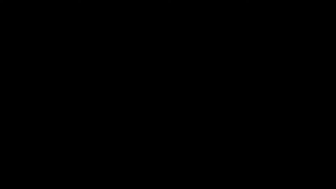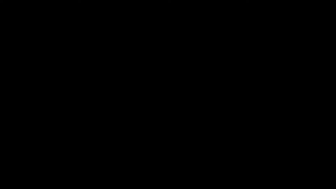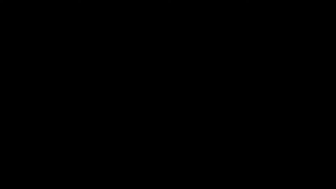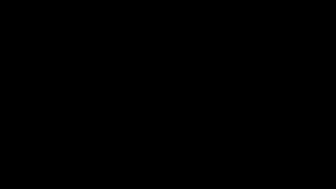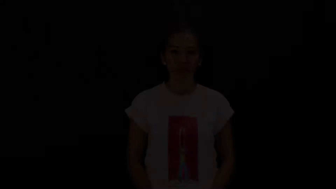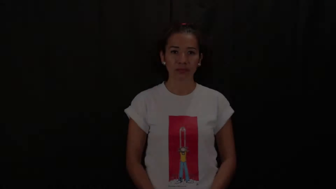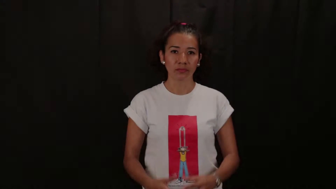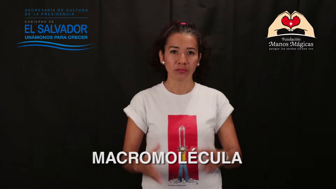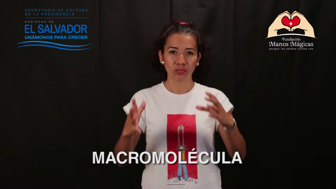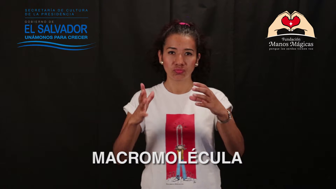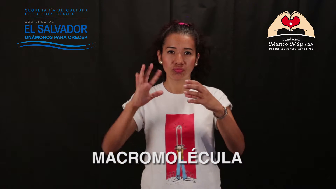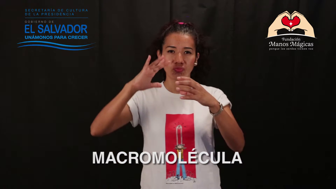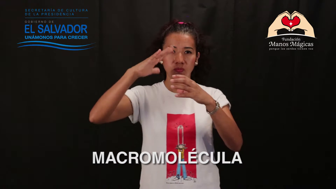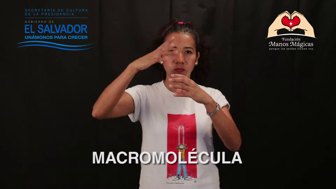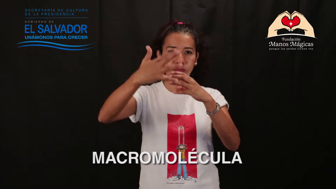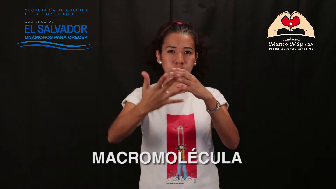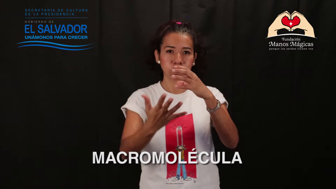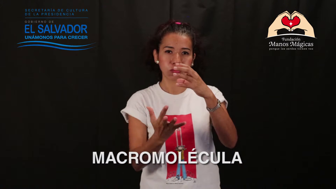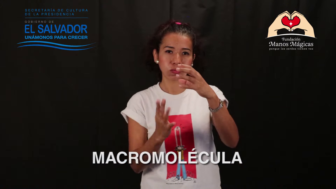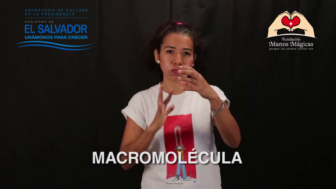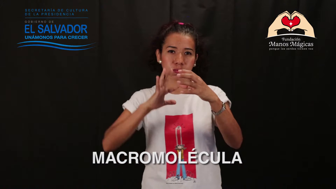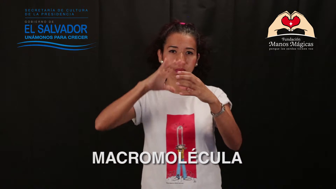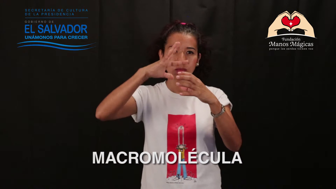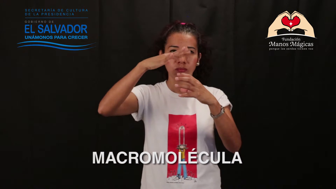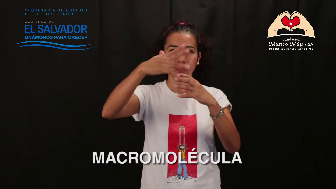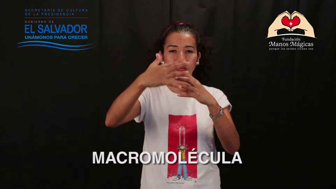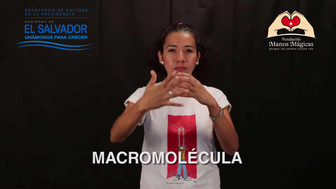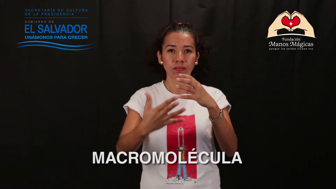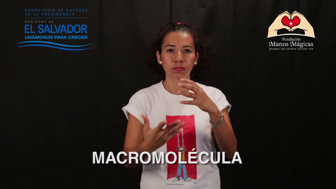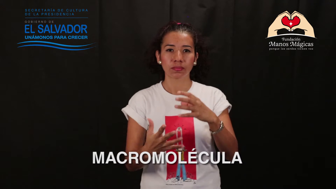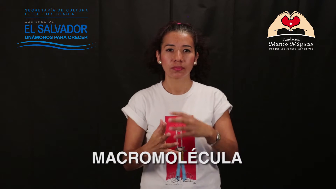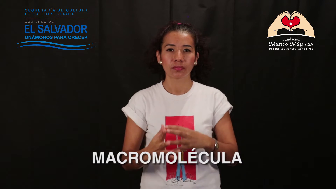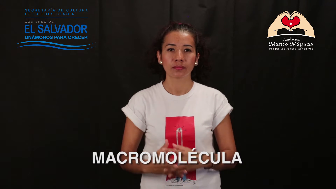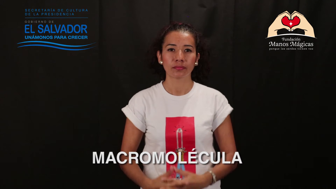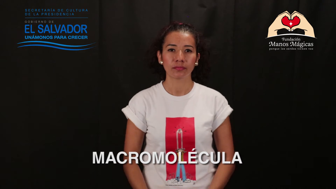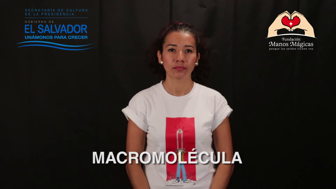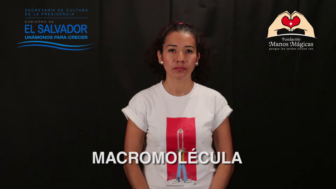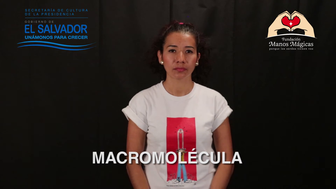MACROMOLECULA